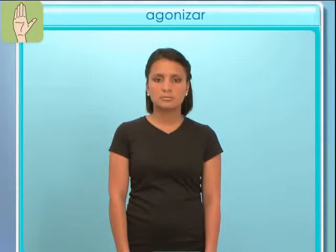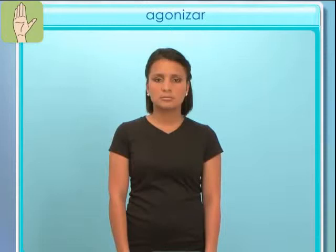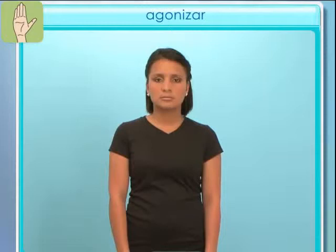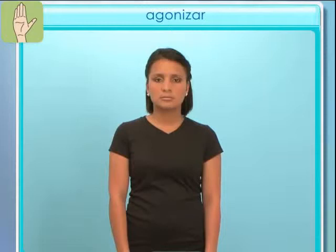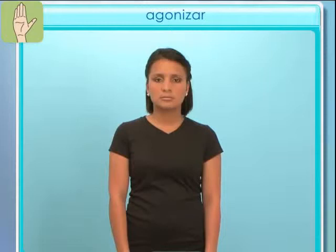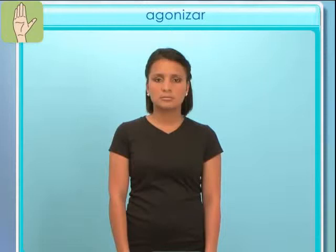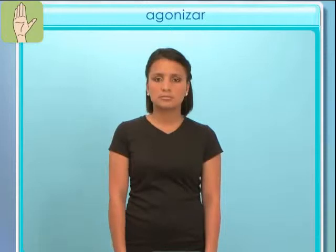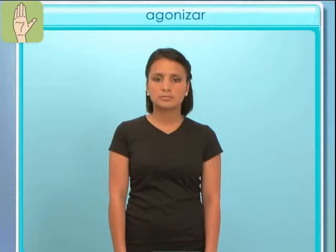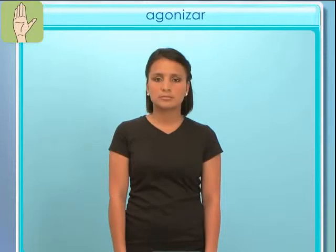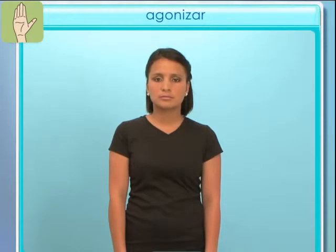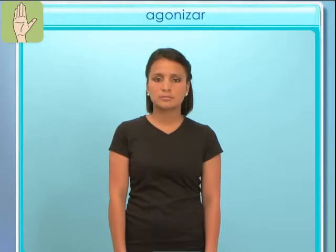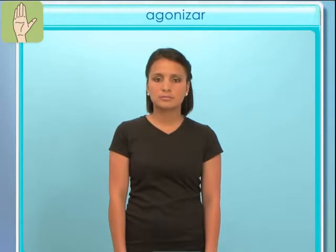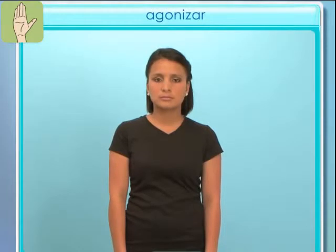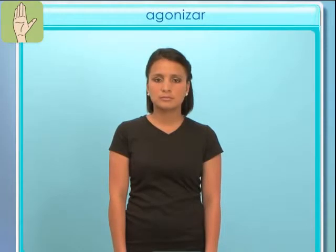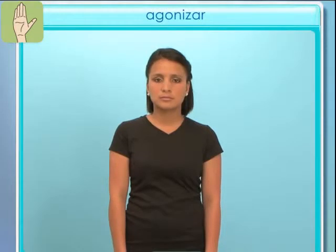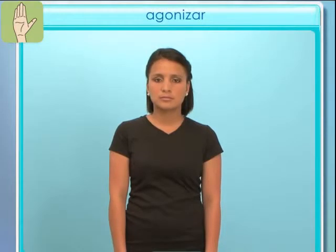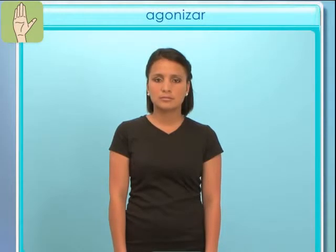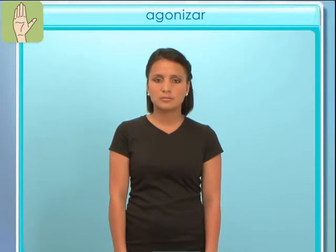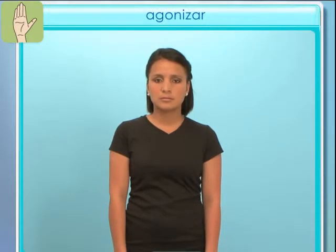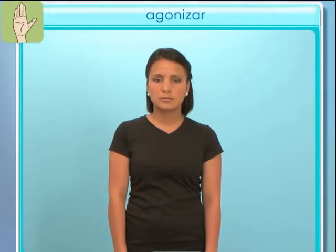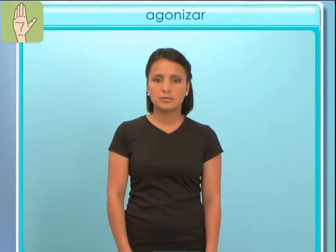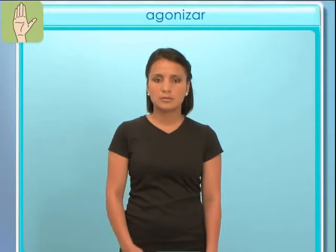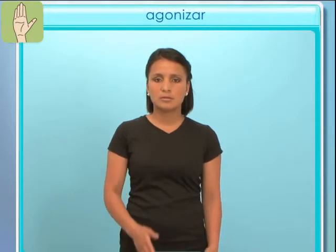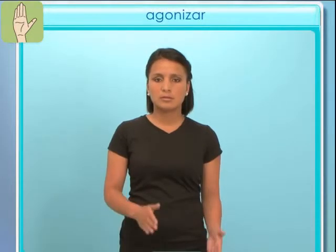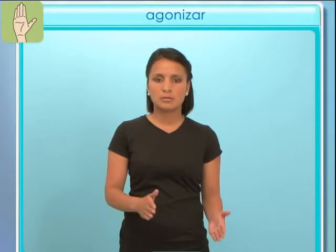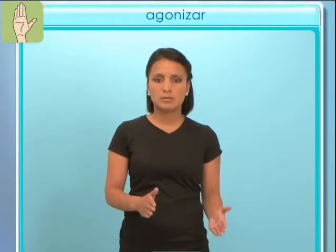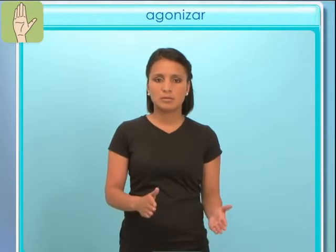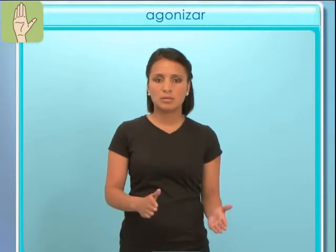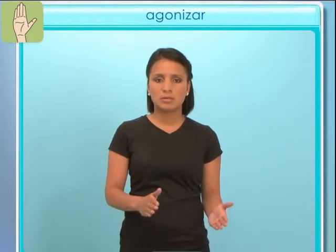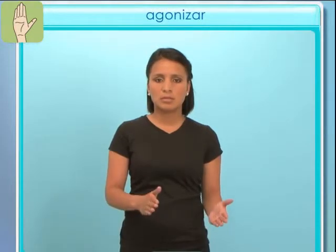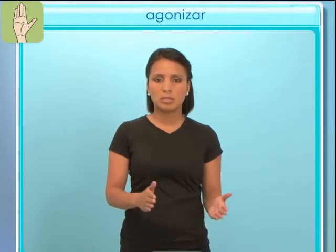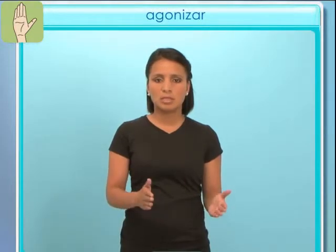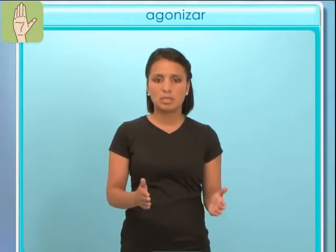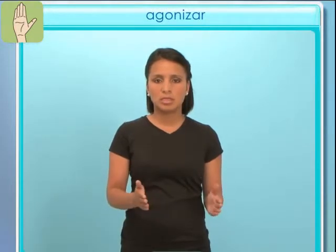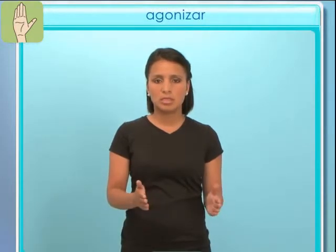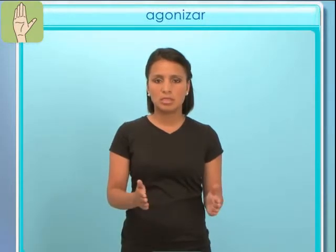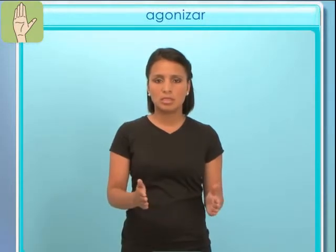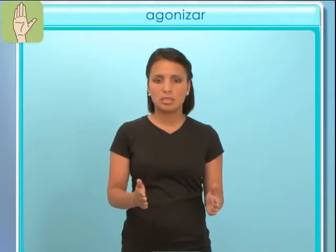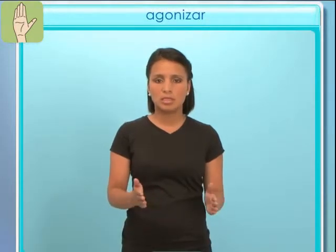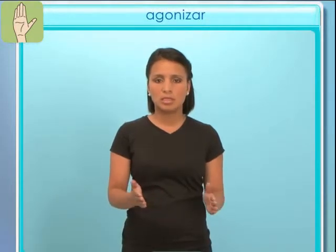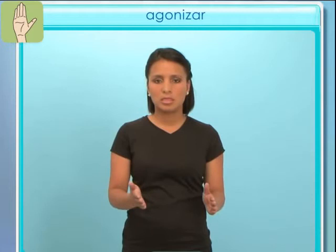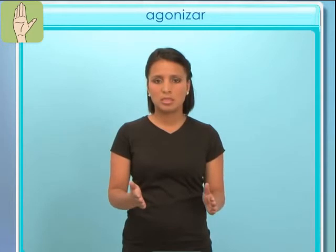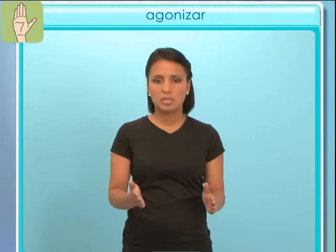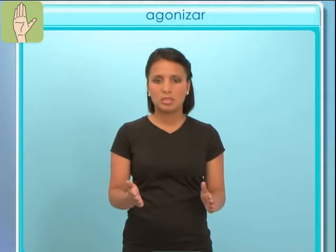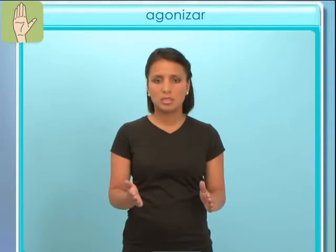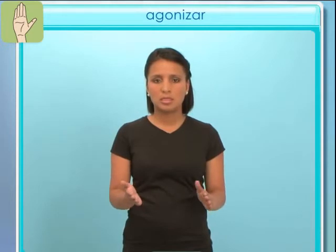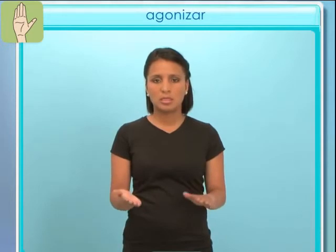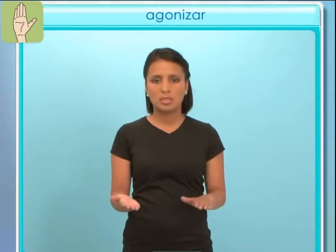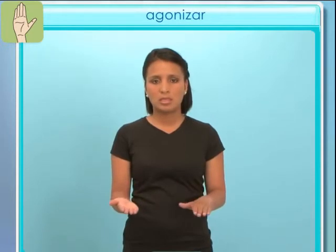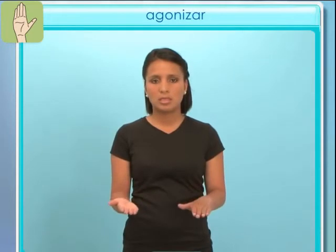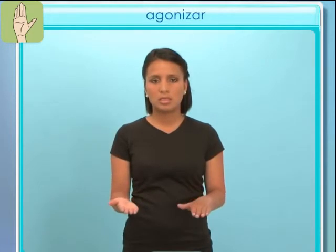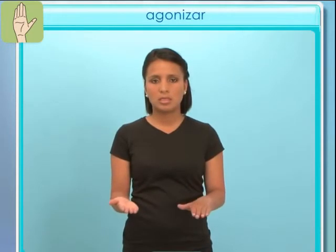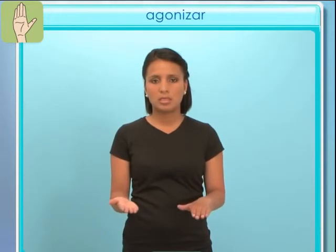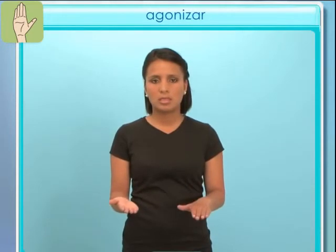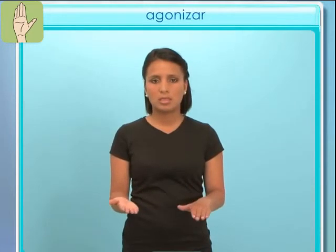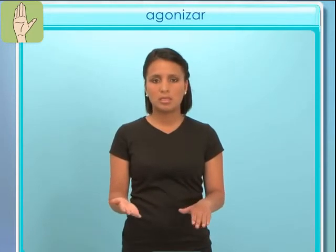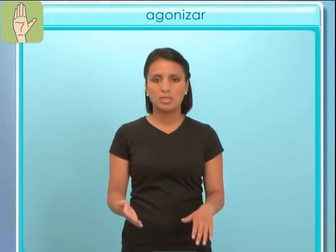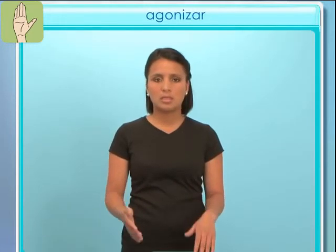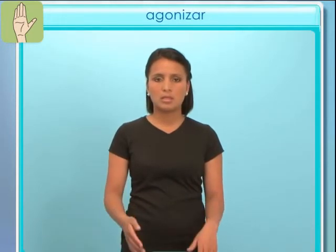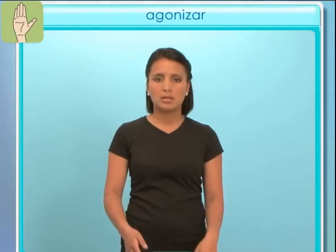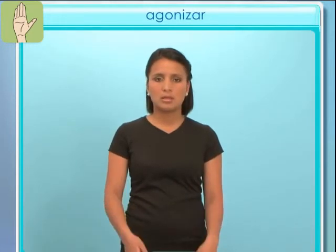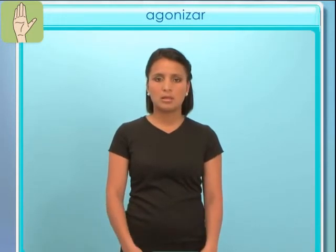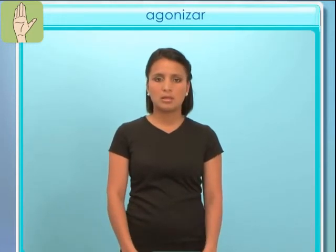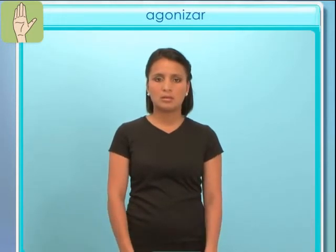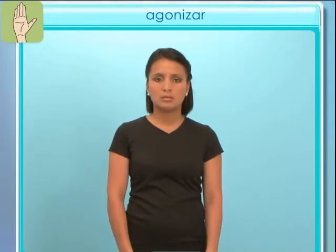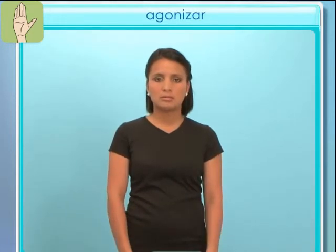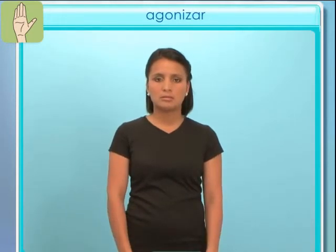AGONIZAR